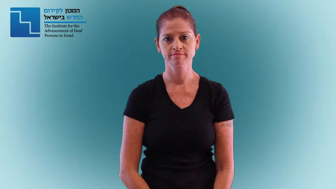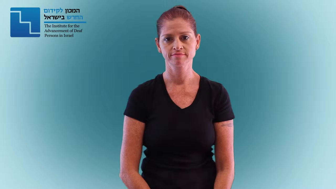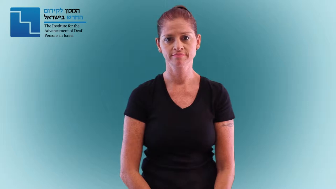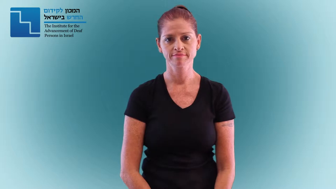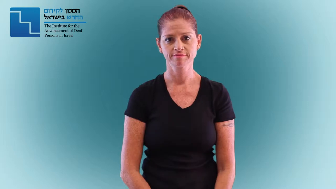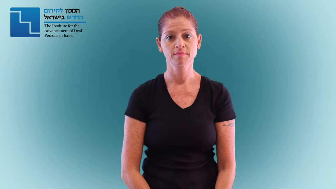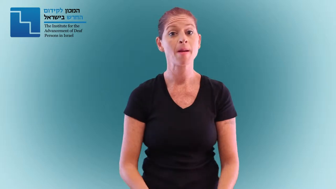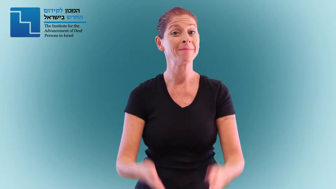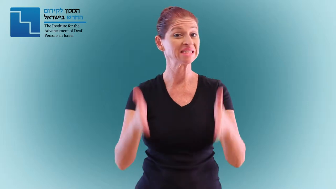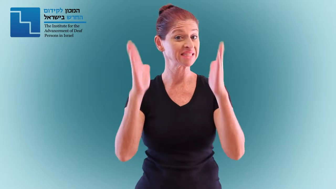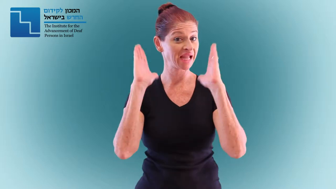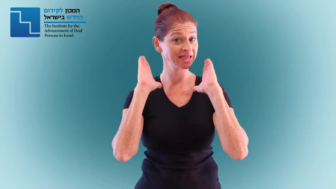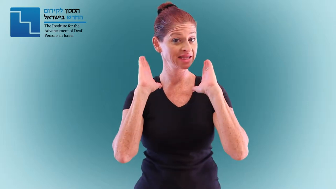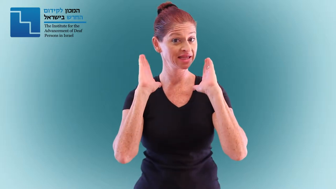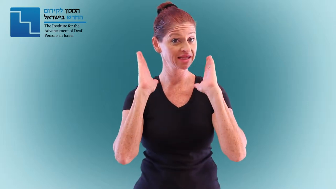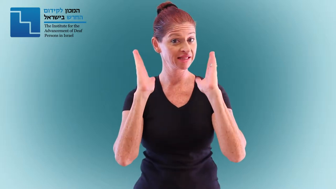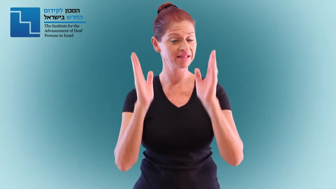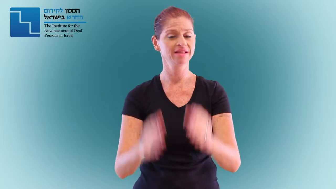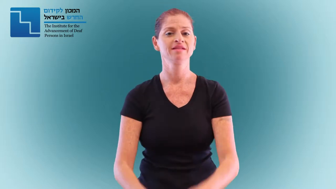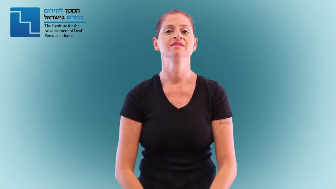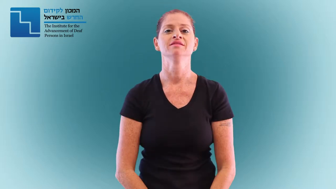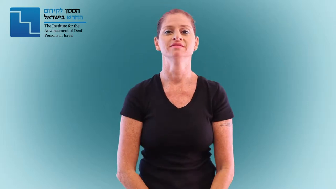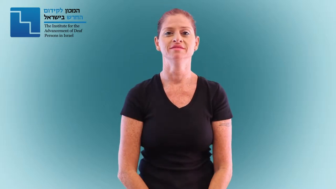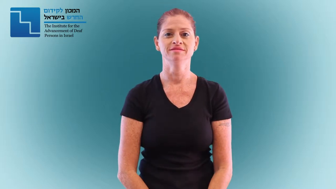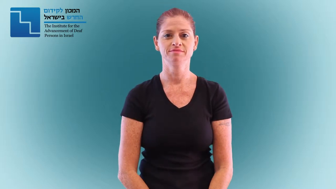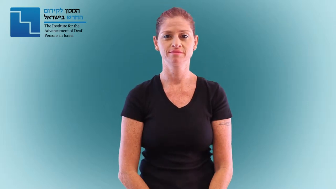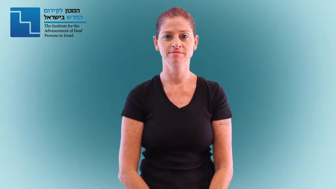משאית